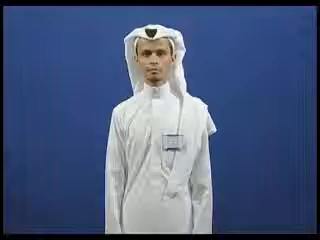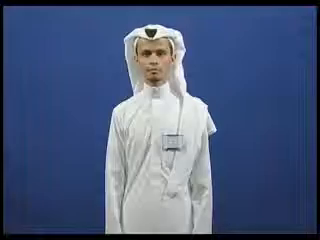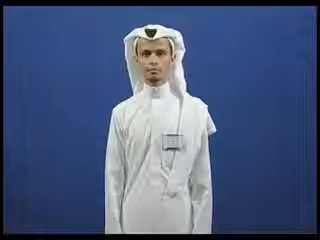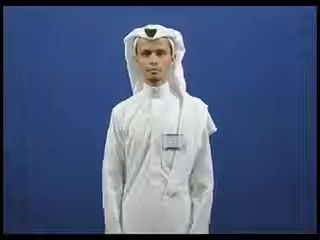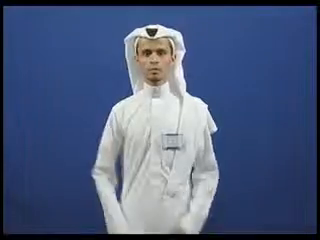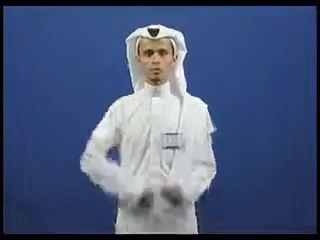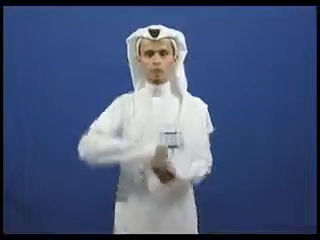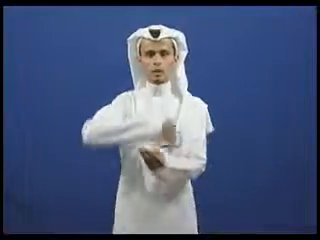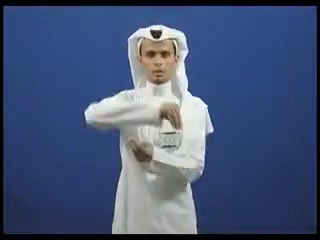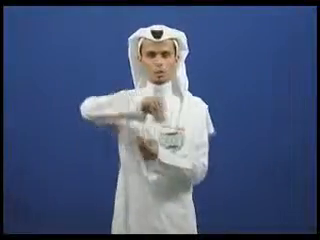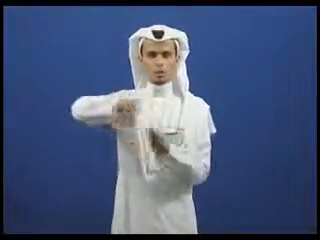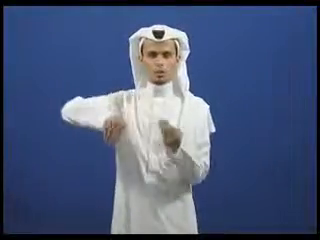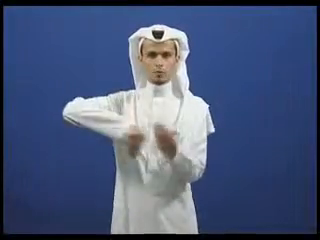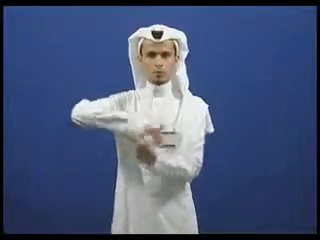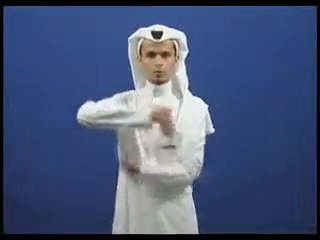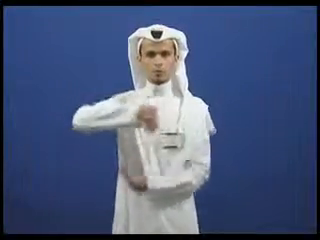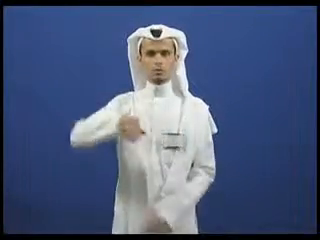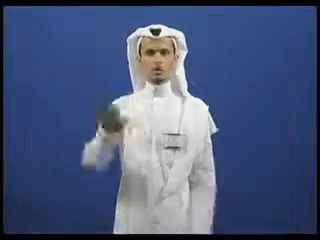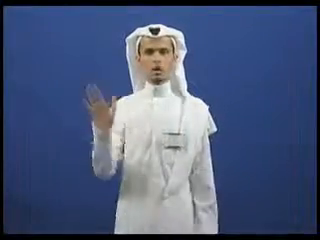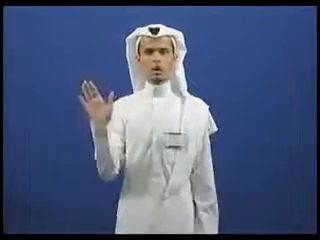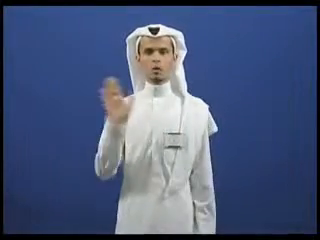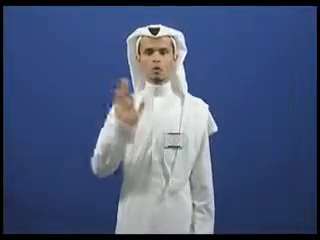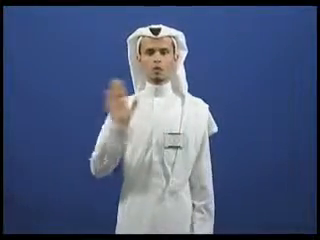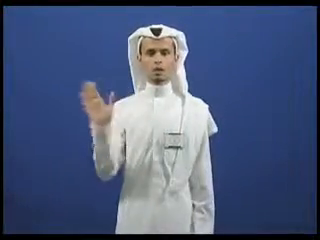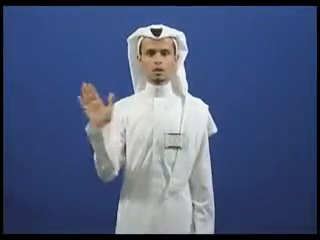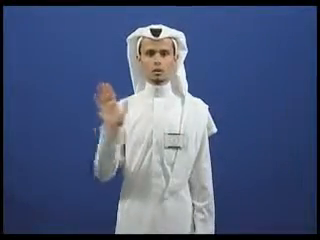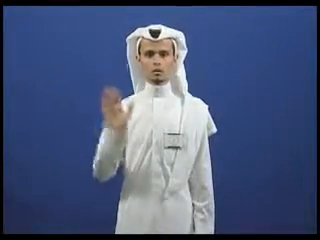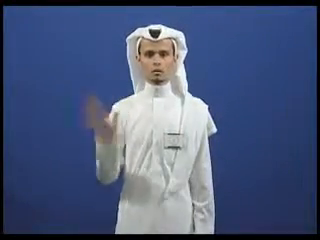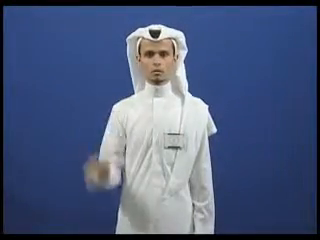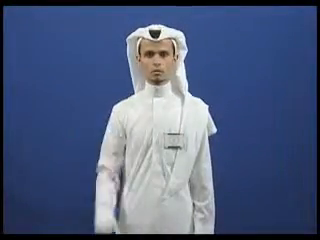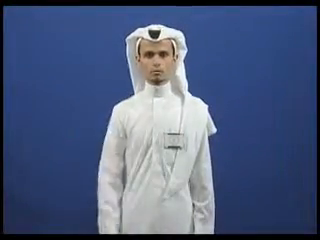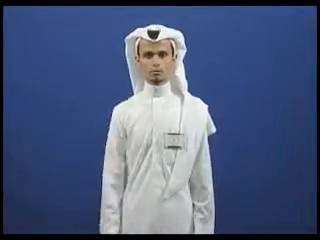طواف الوداع